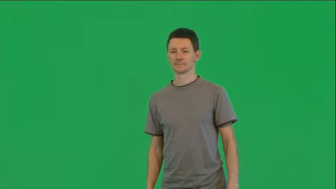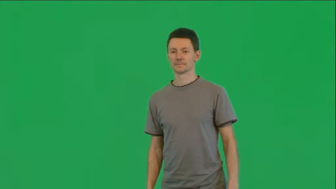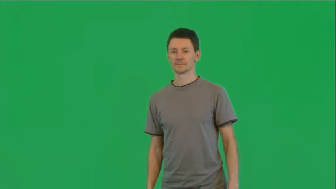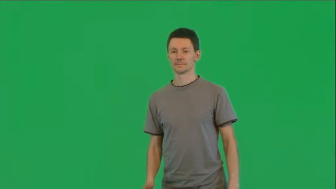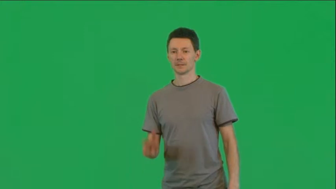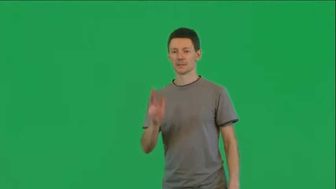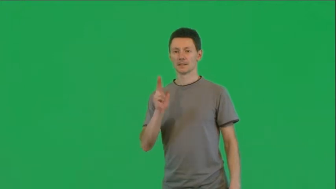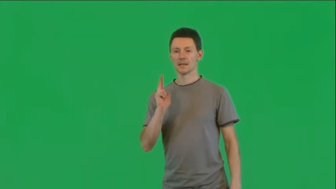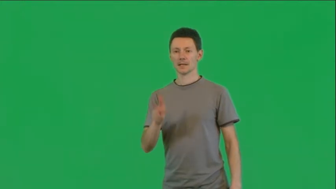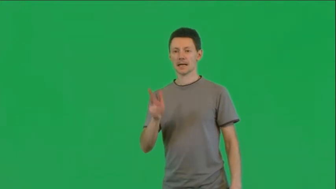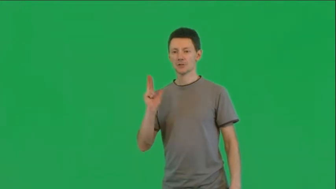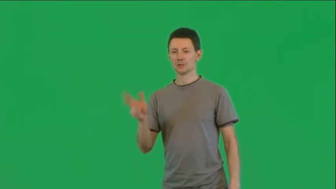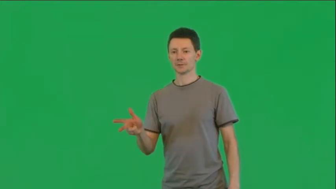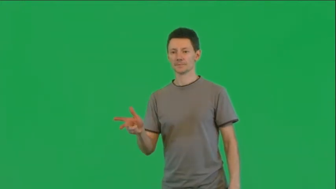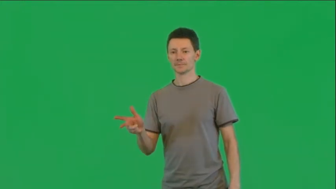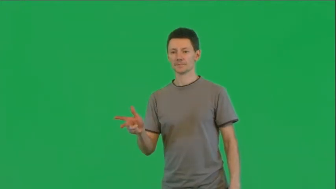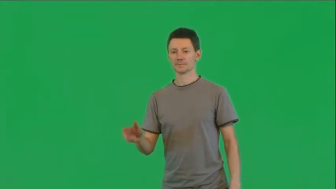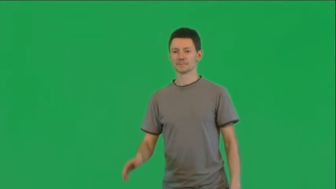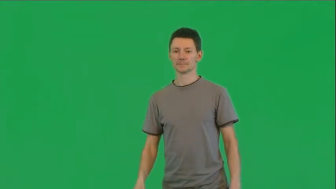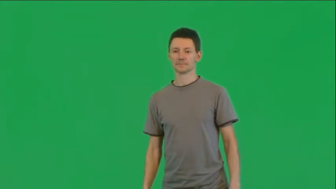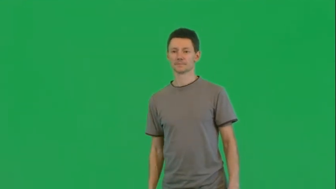każdy